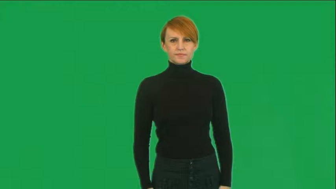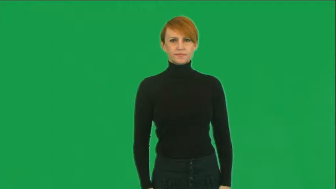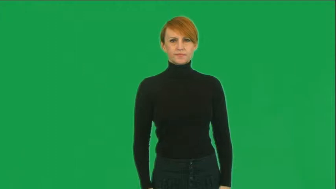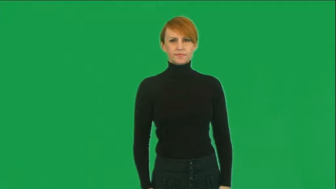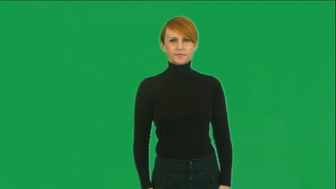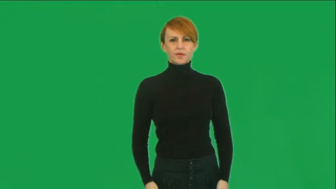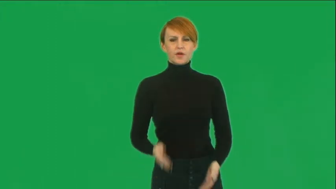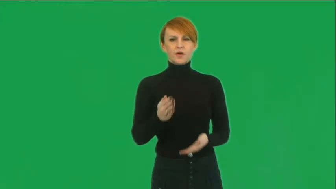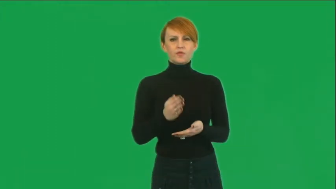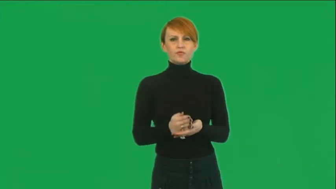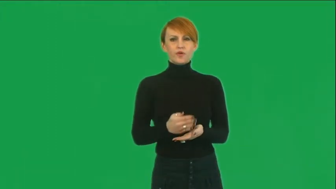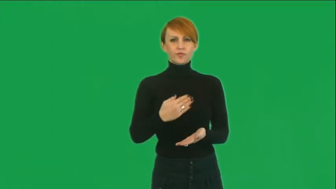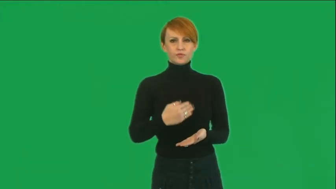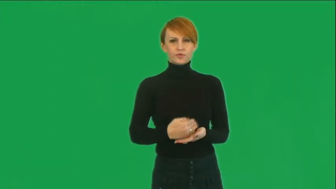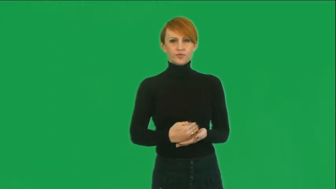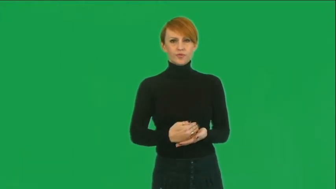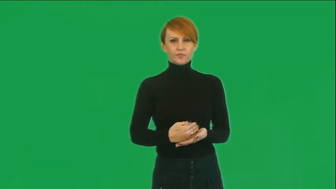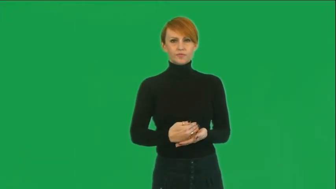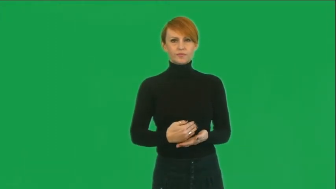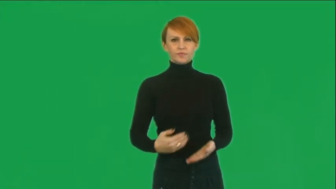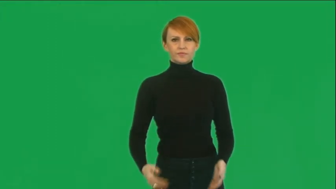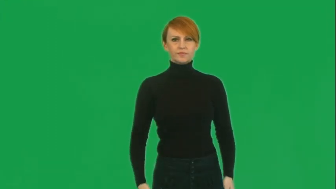województwo